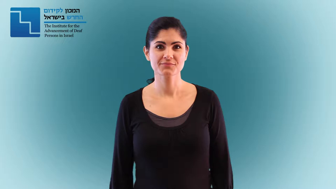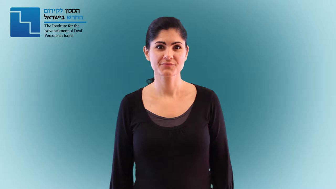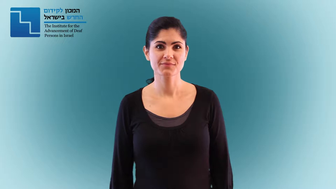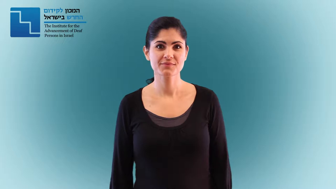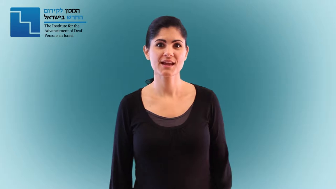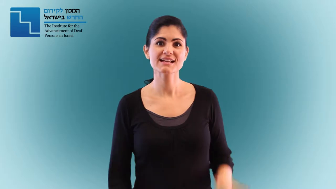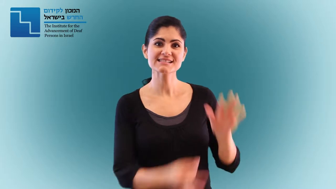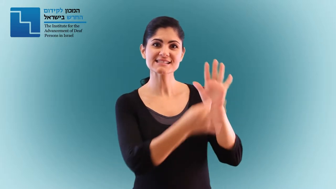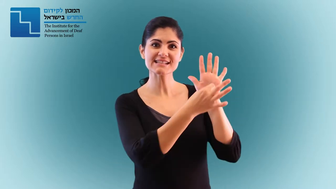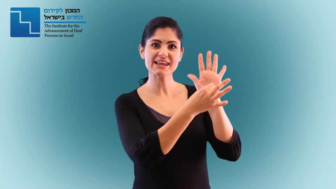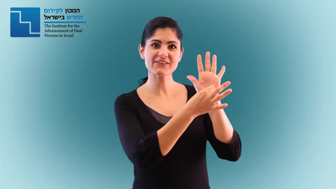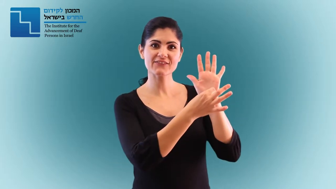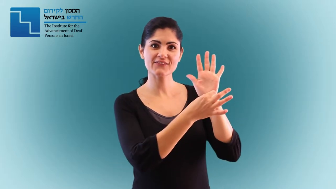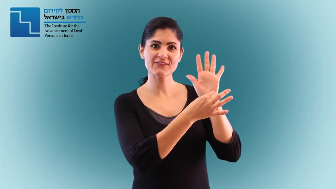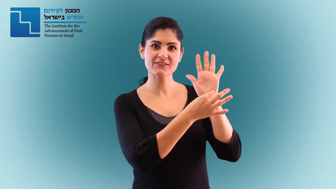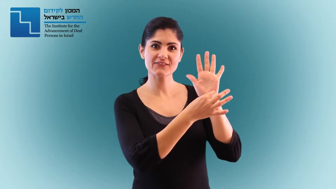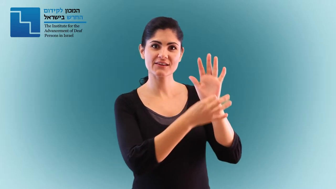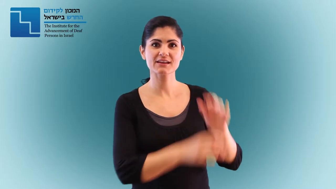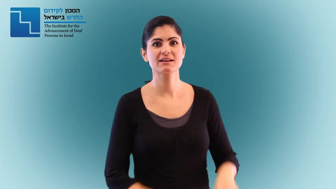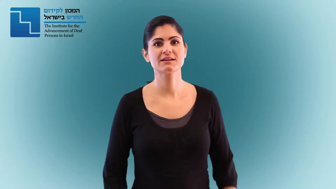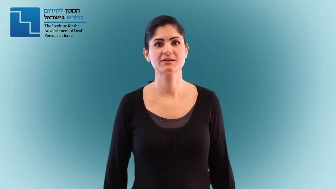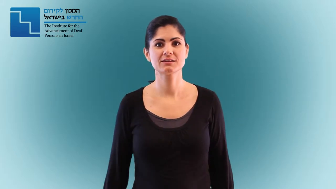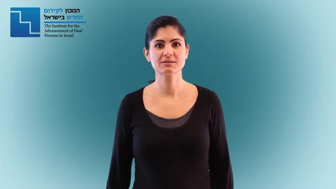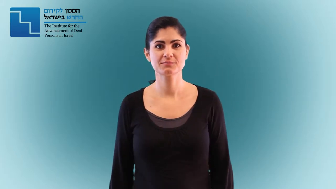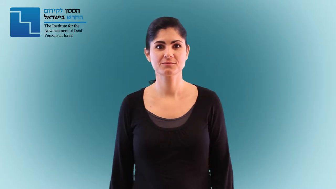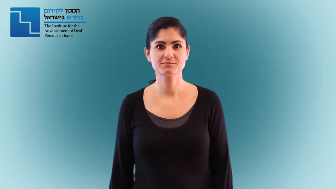סעיף